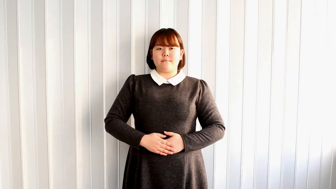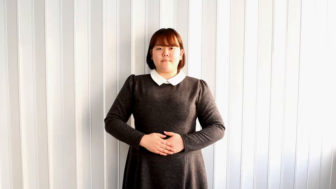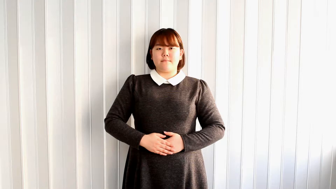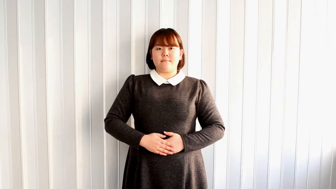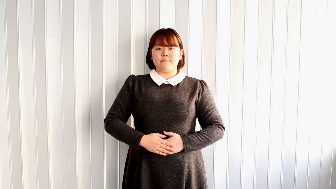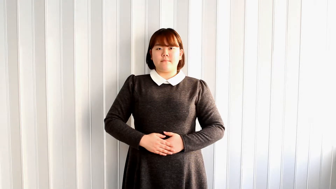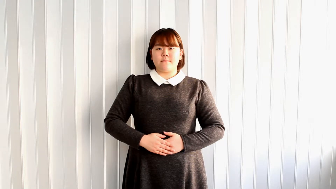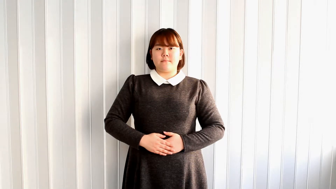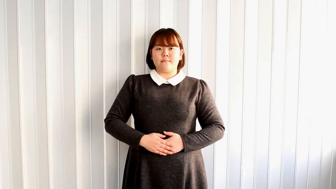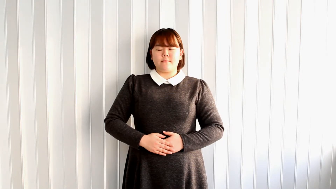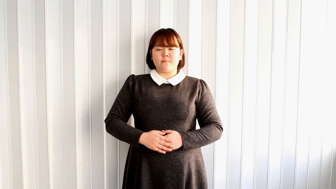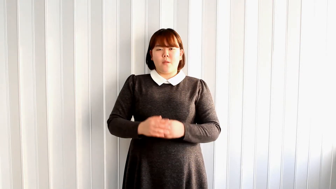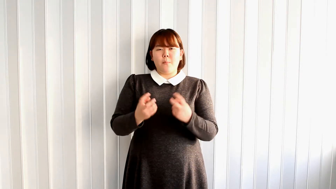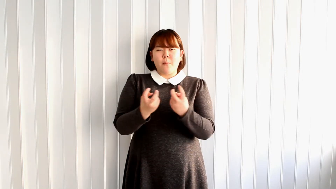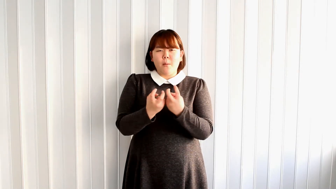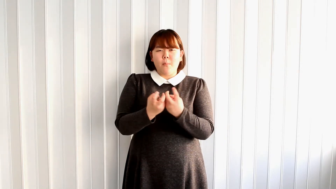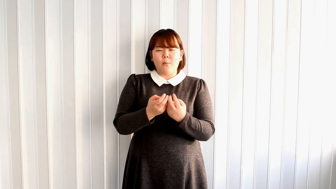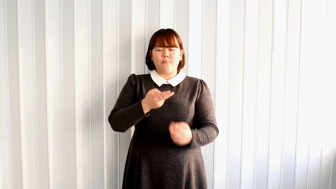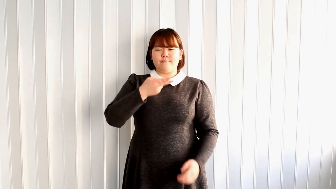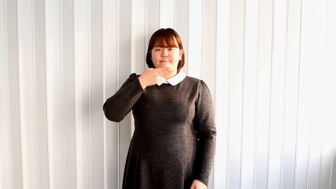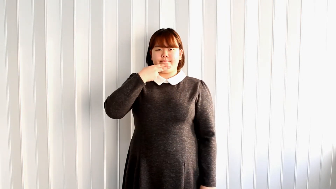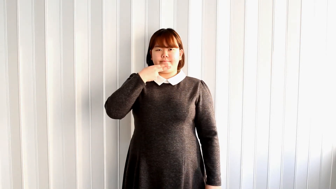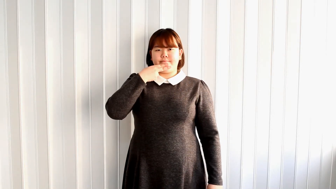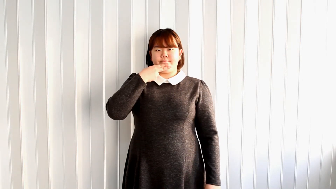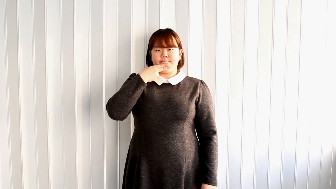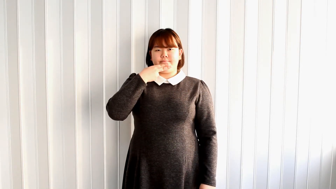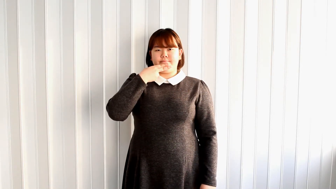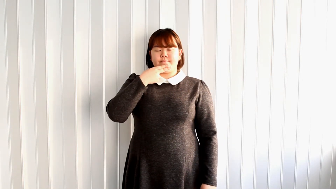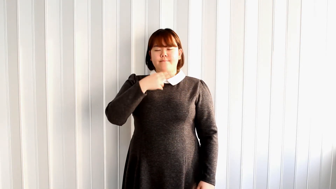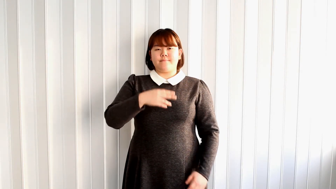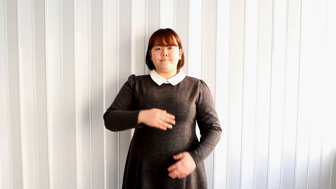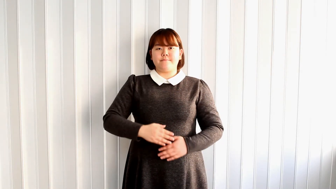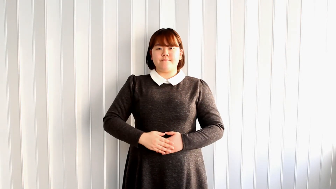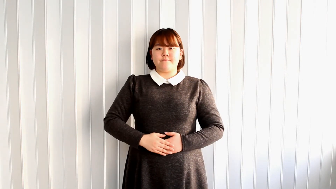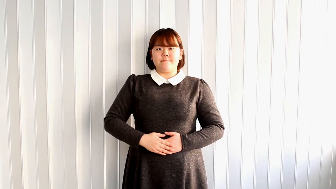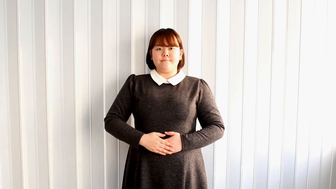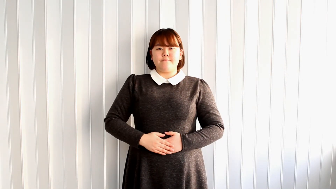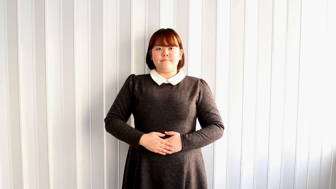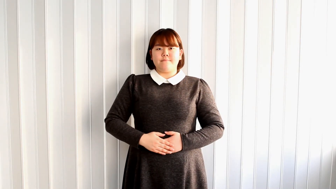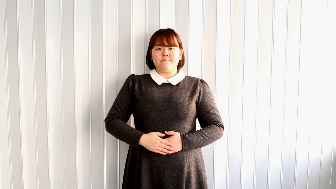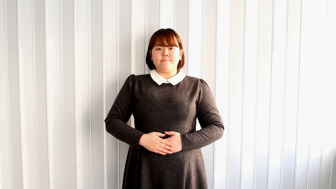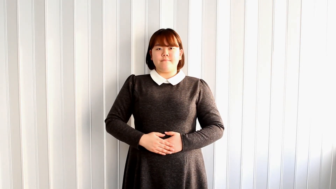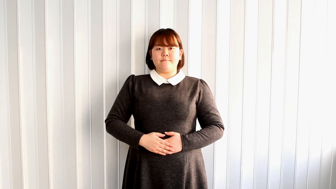방법이없어